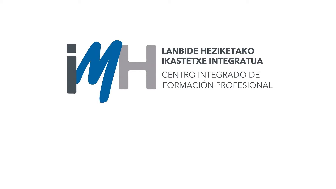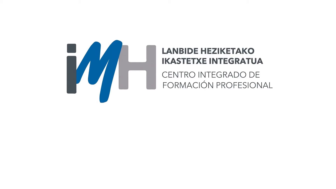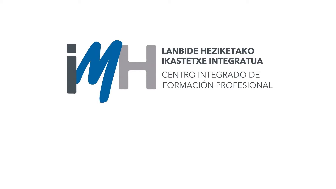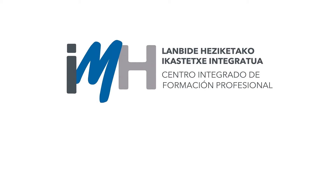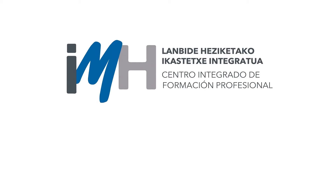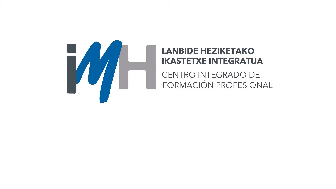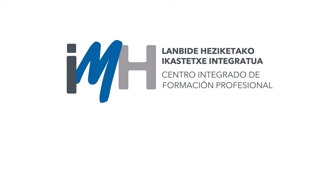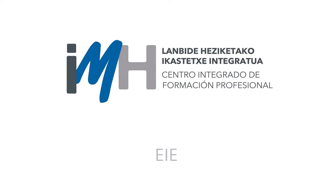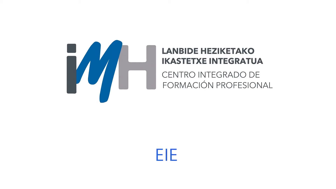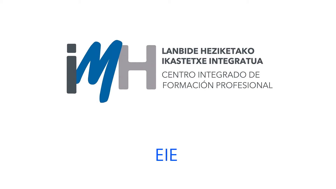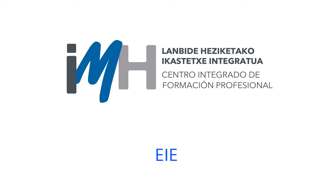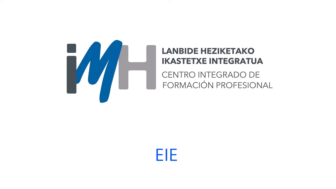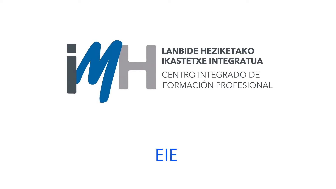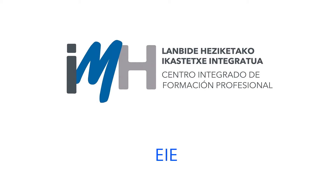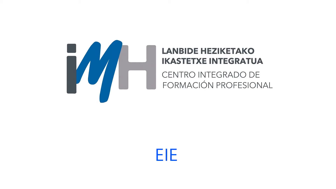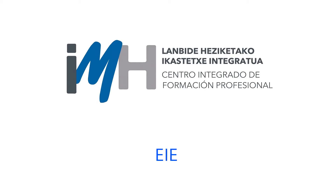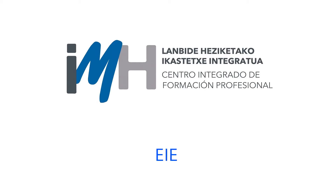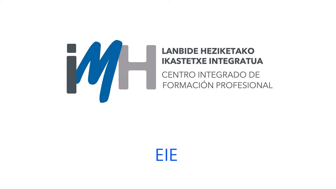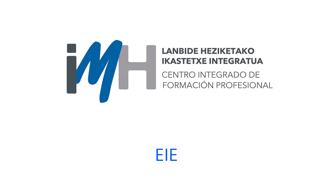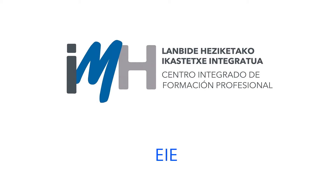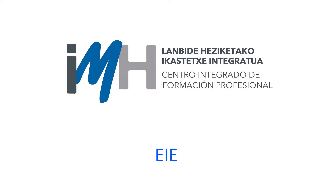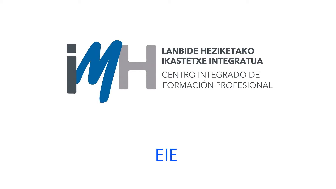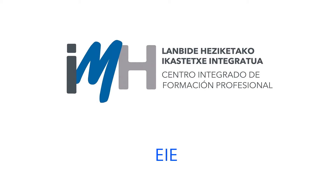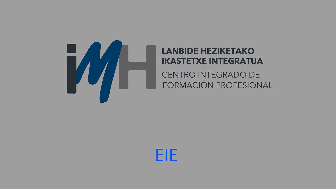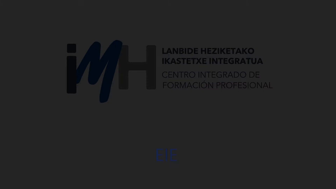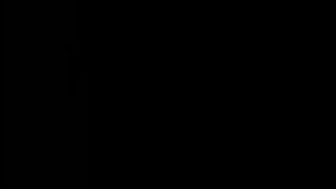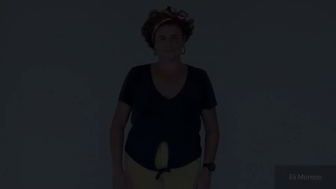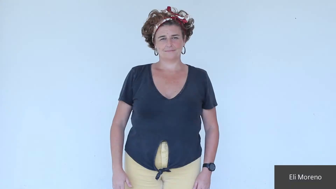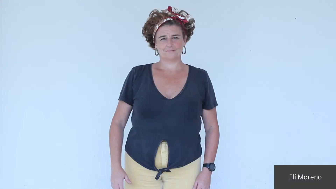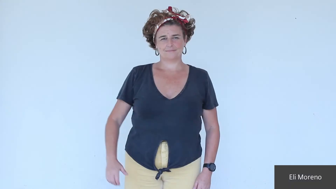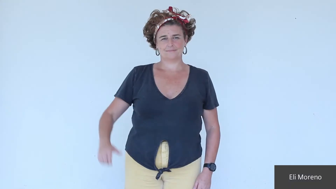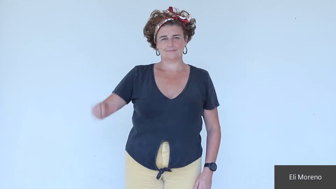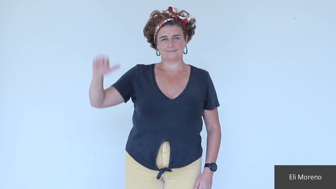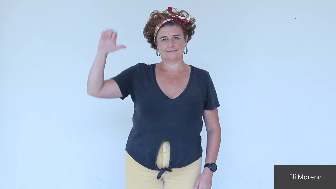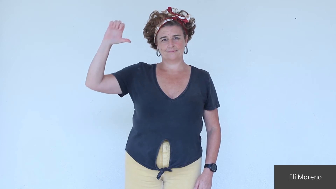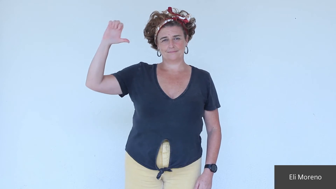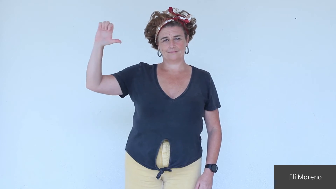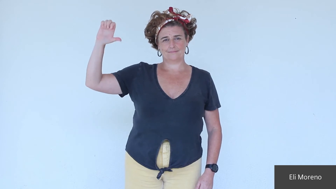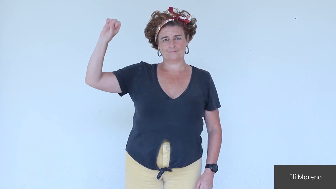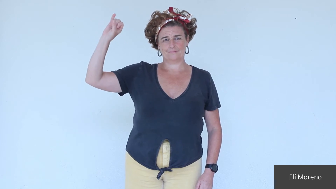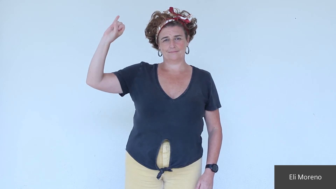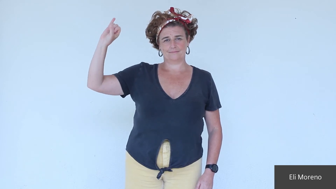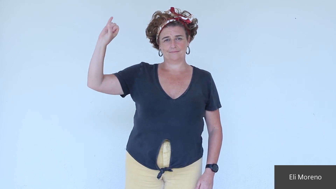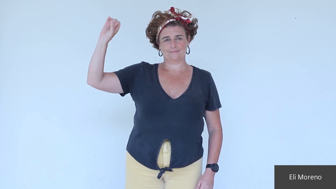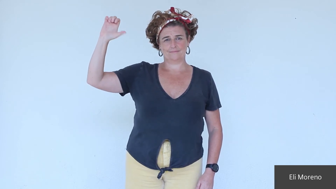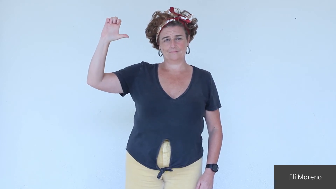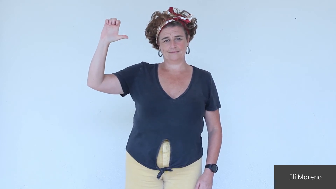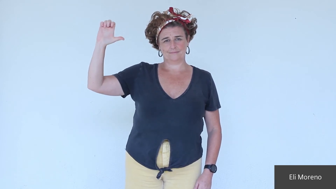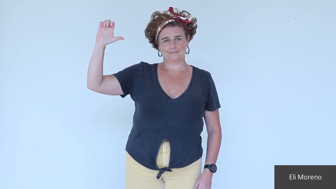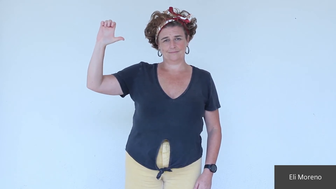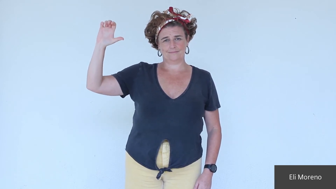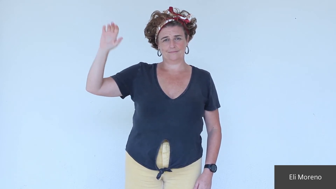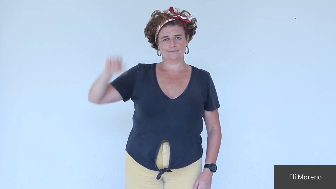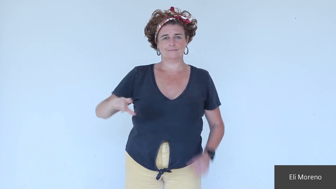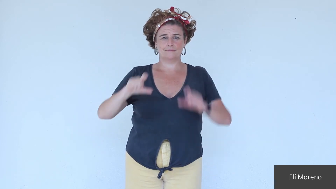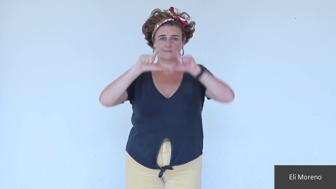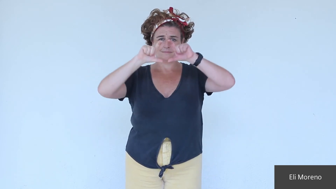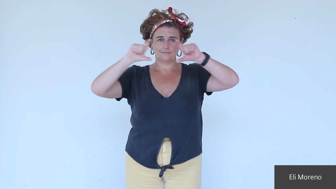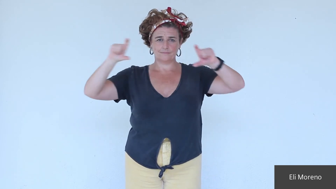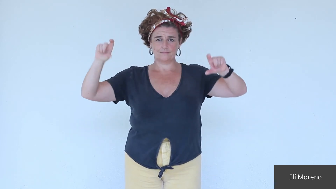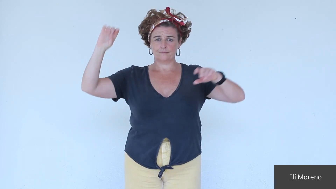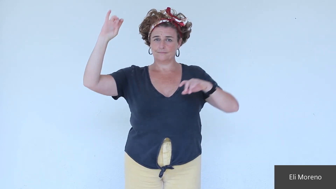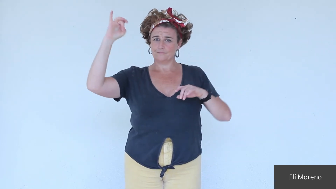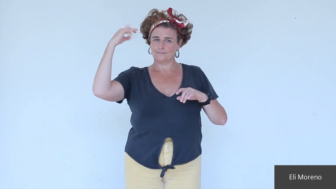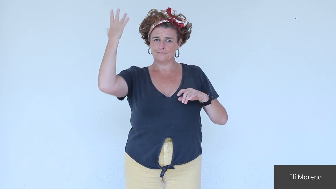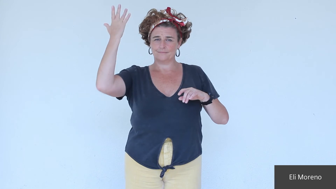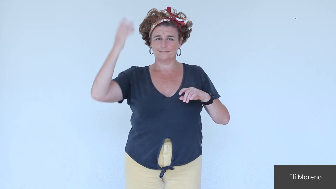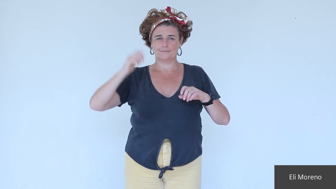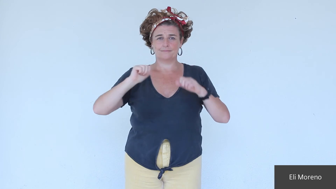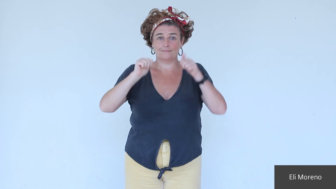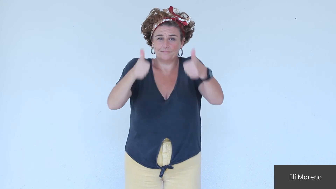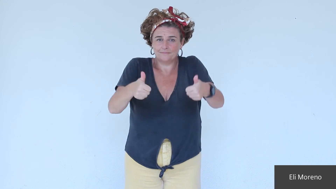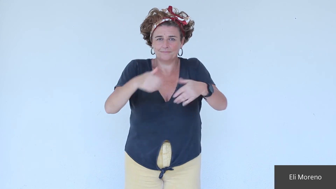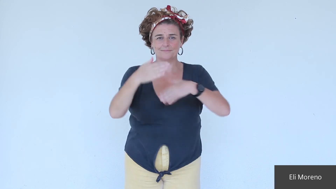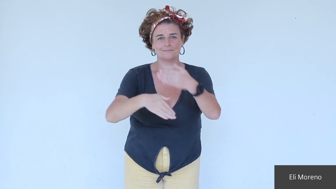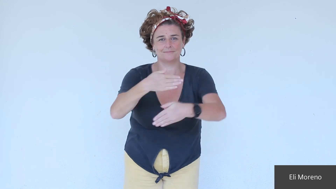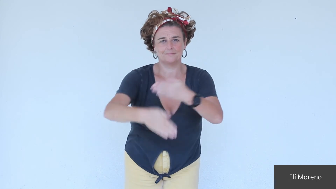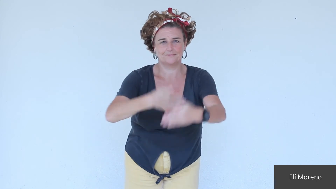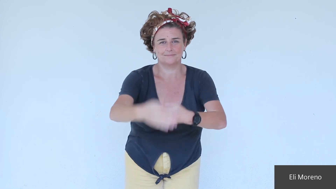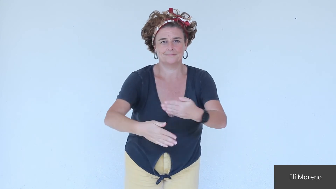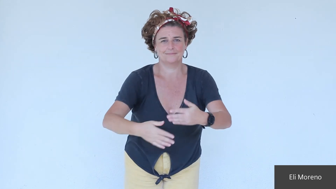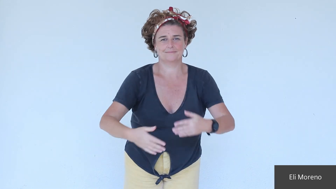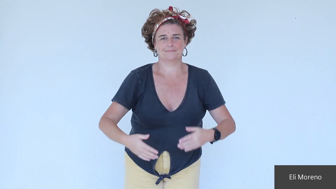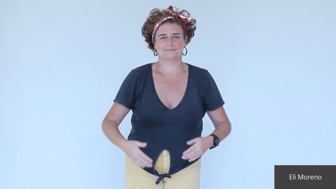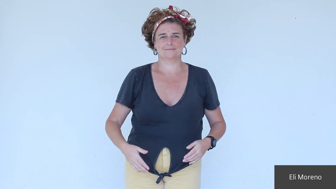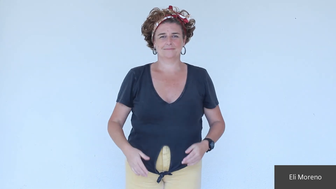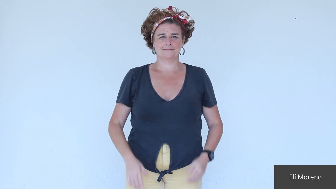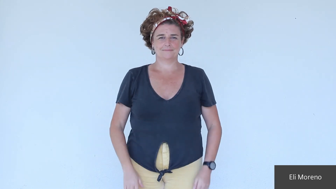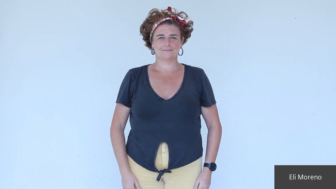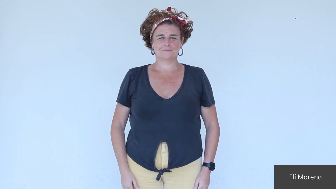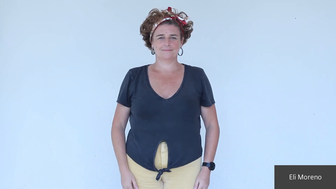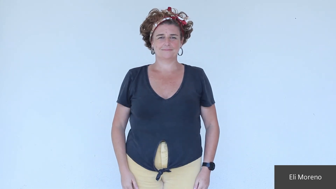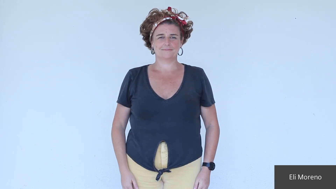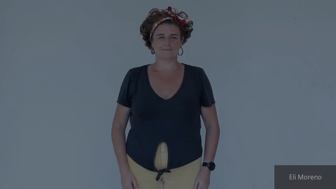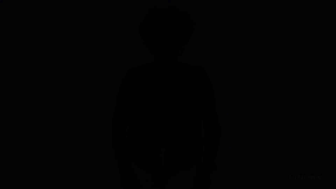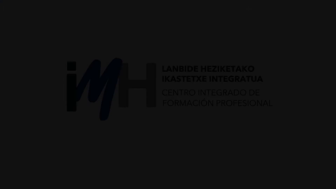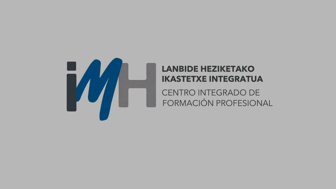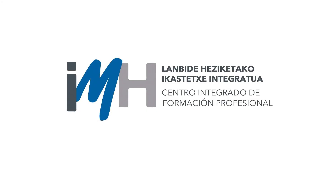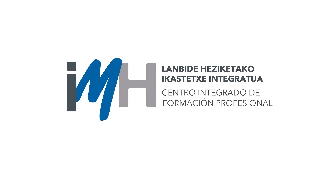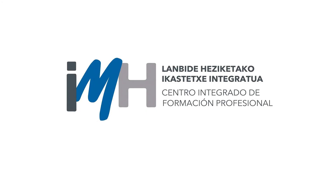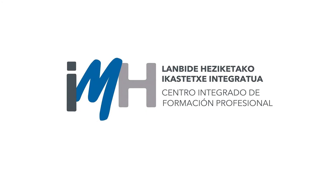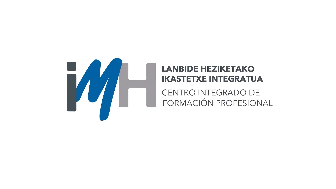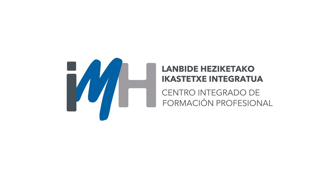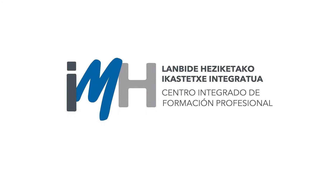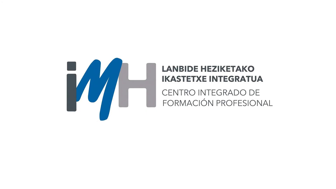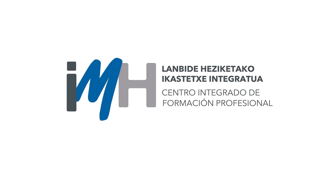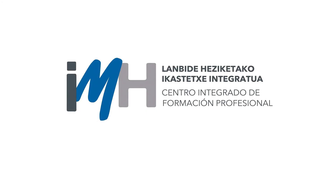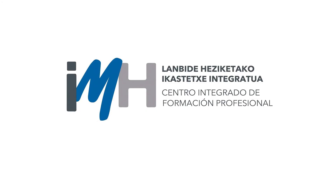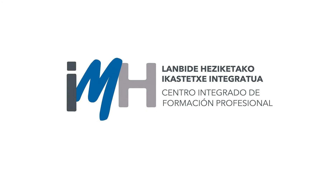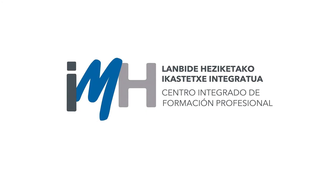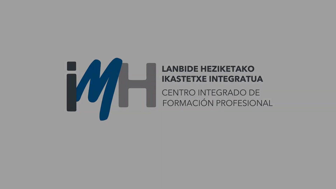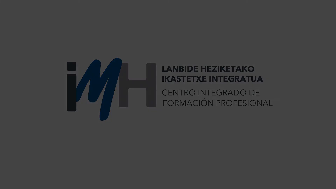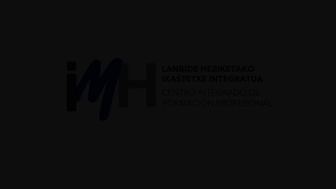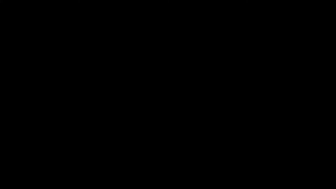Mekatronika goi-maila zikloan dauden ikasgaiak